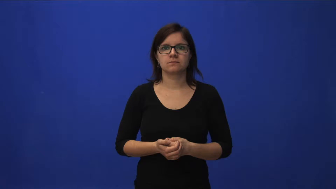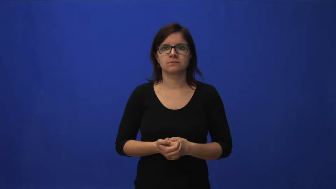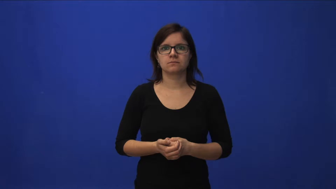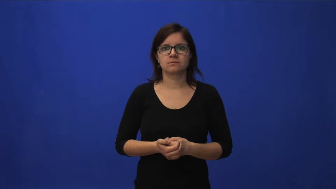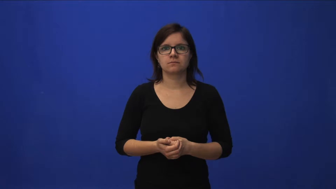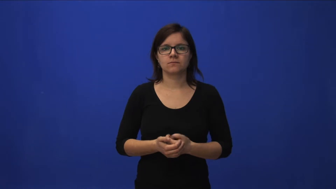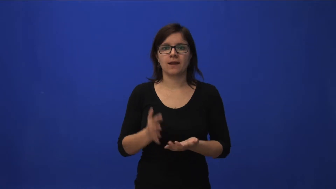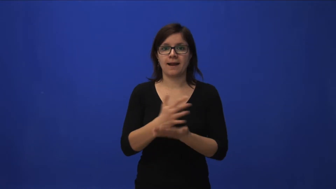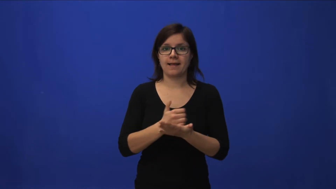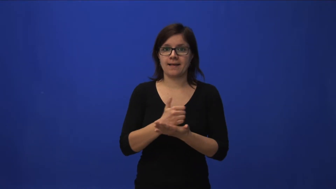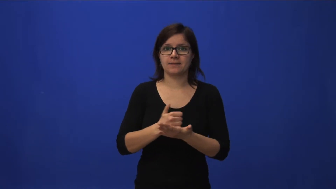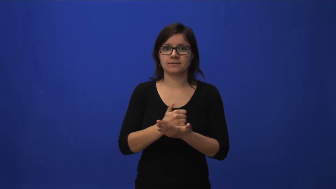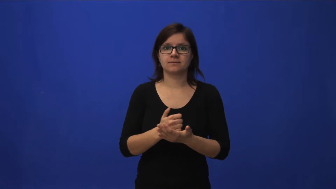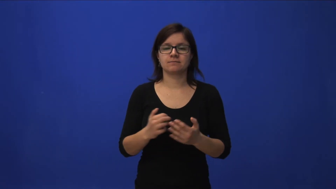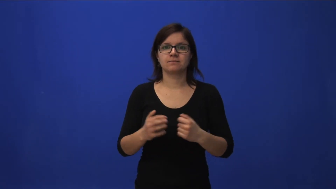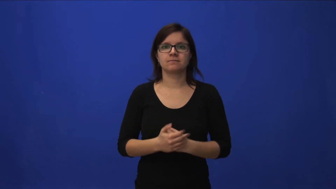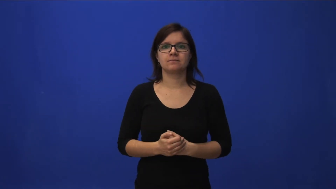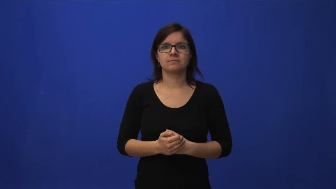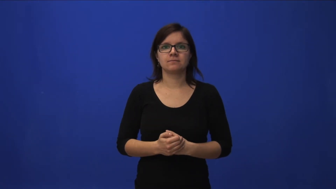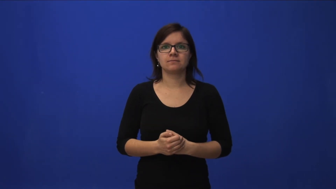Léky